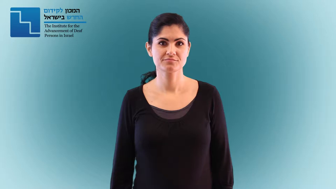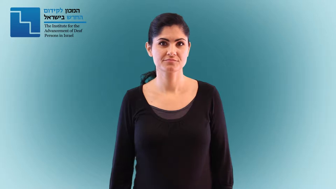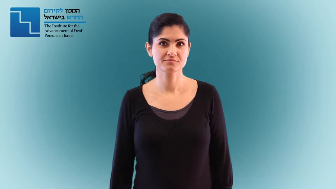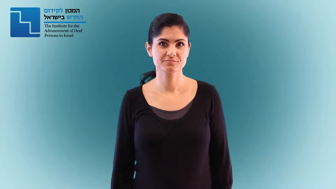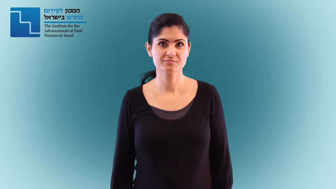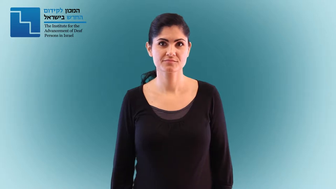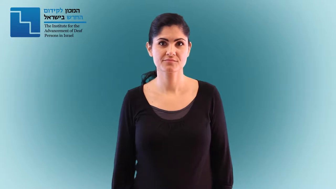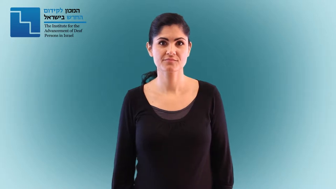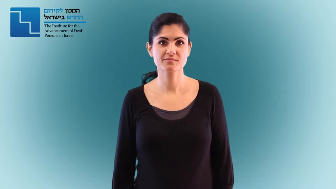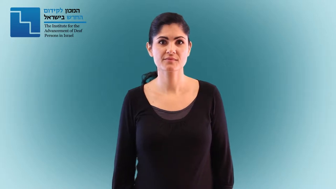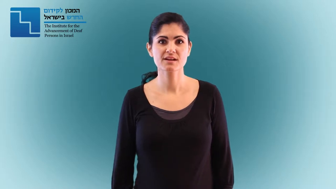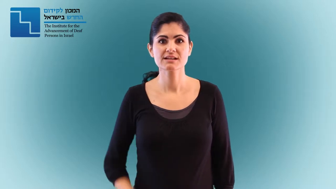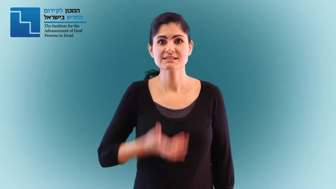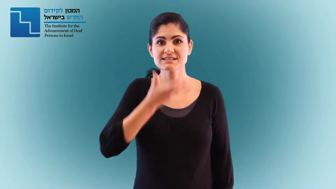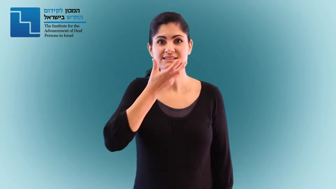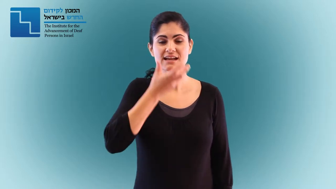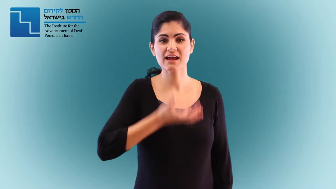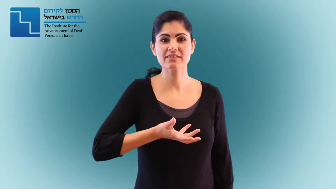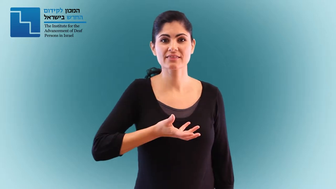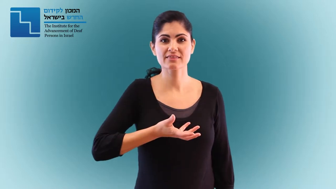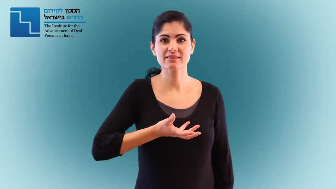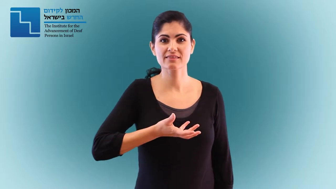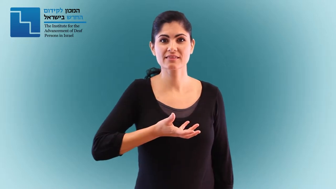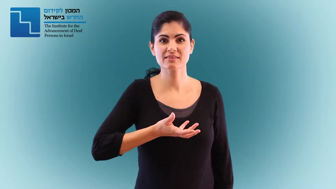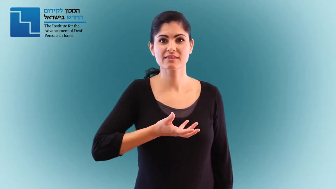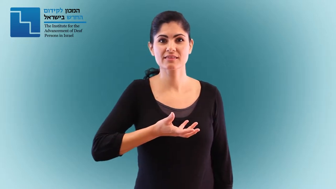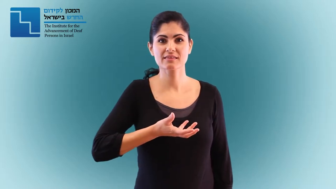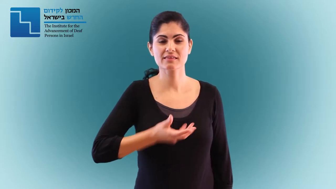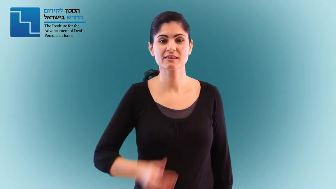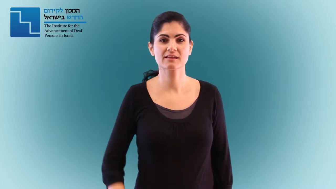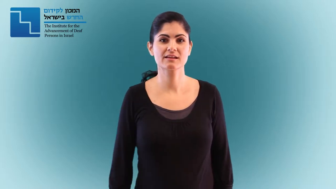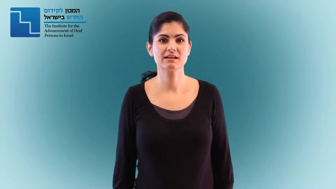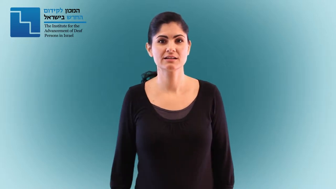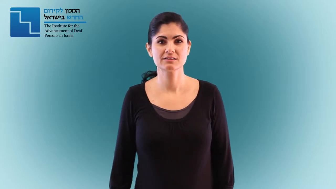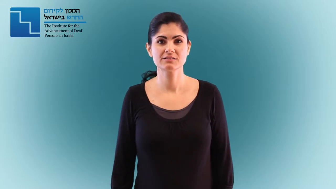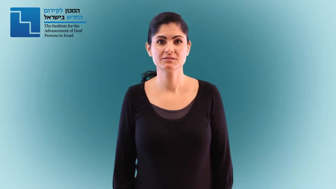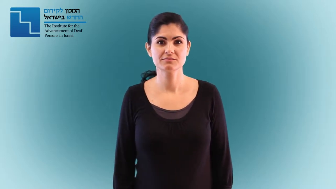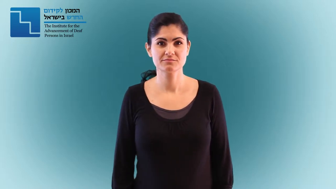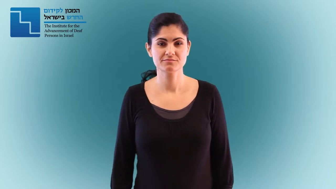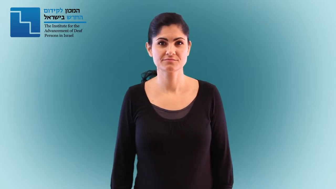זקן